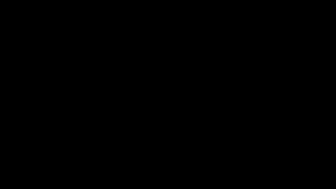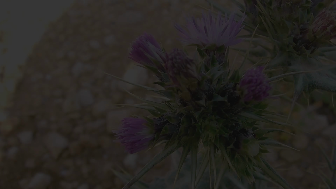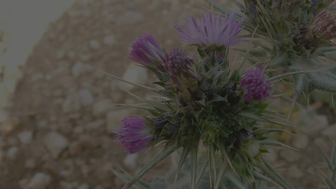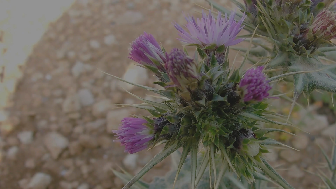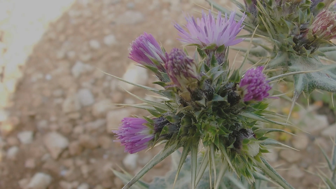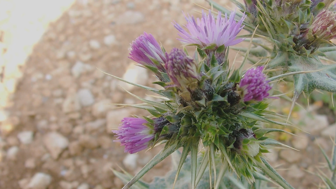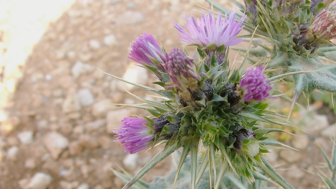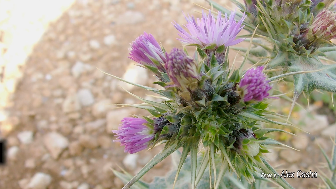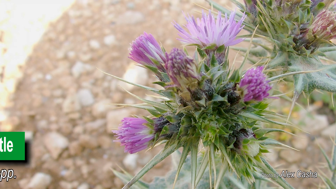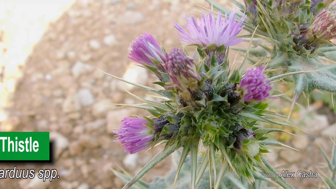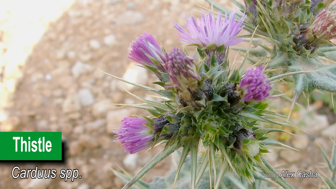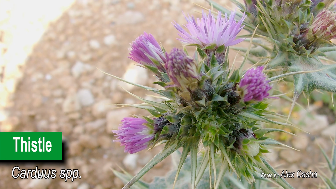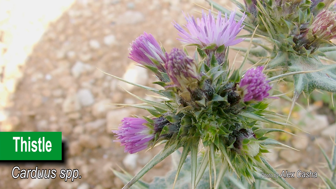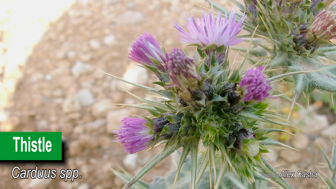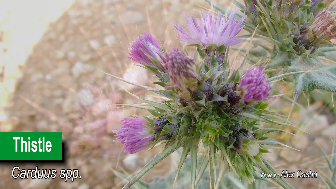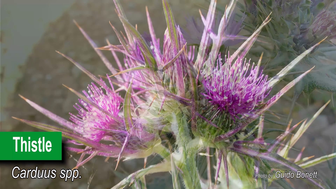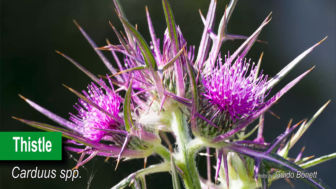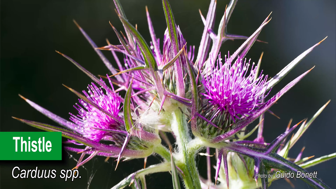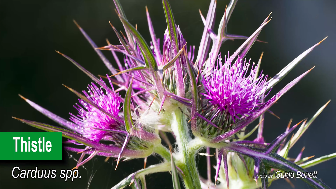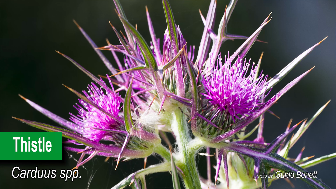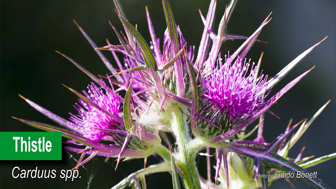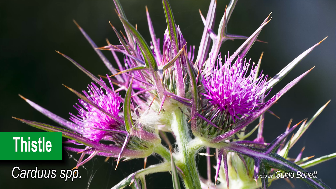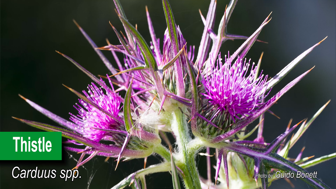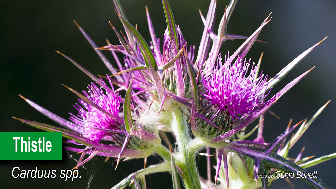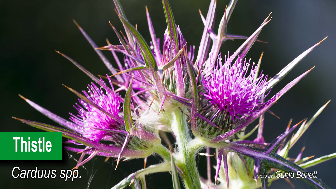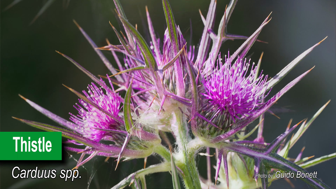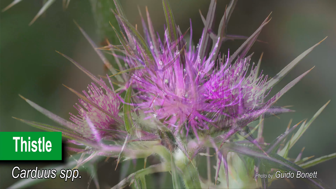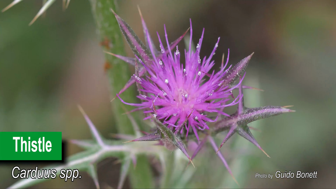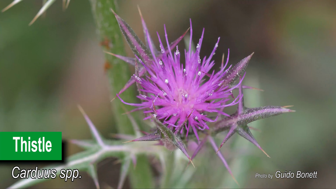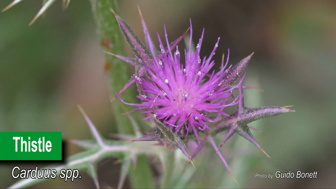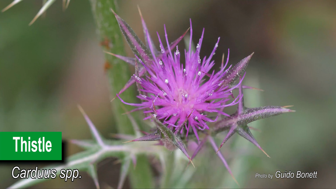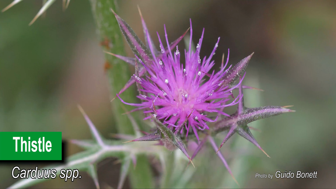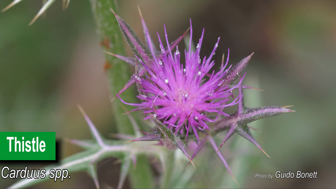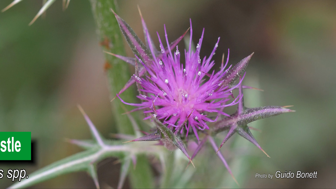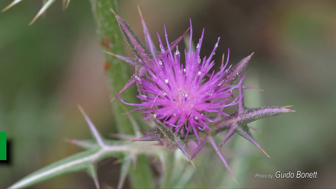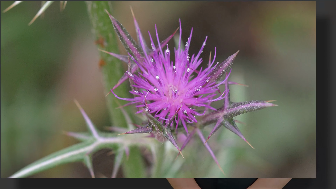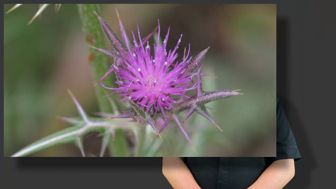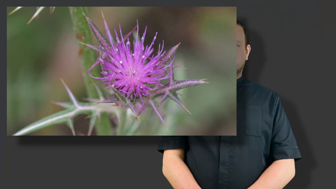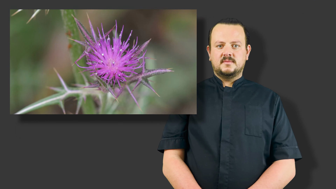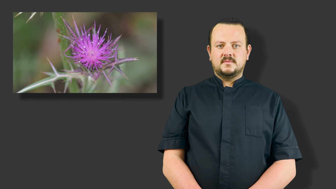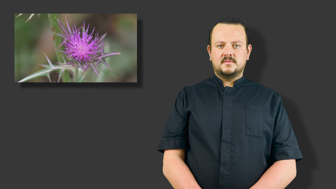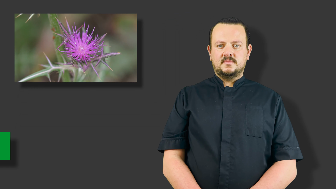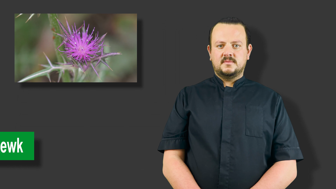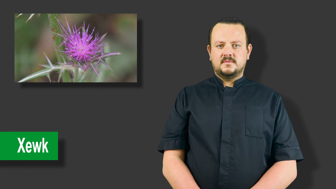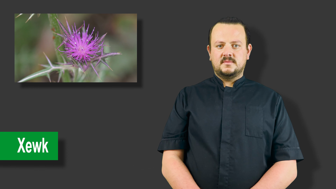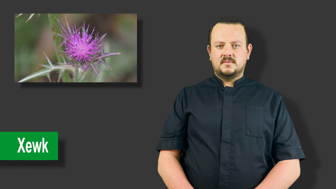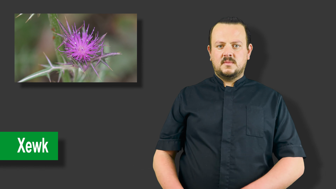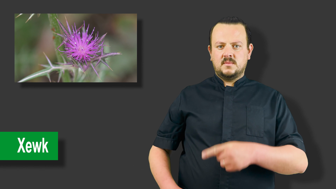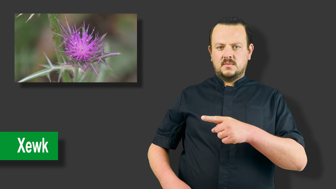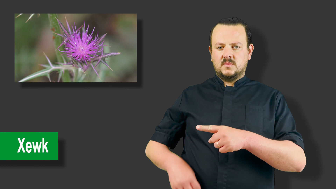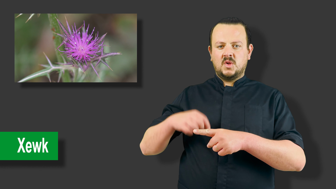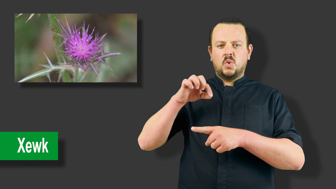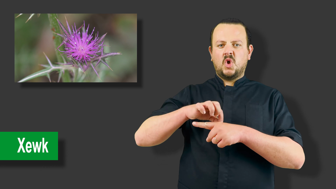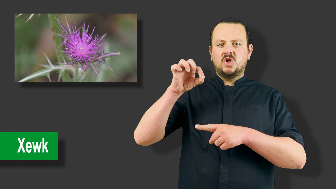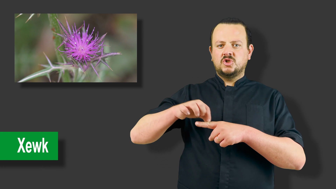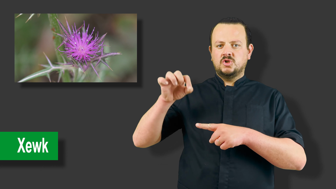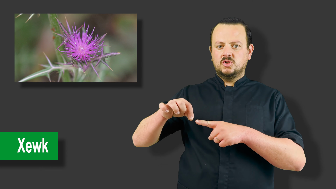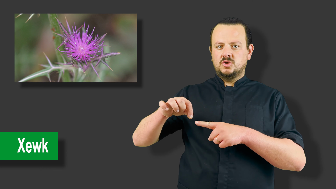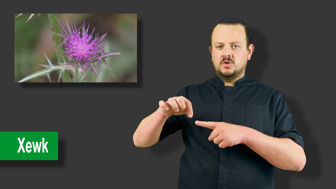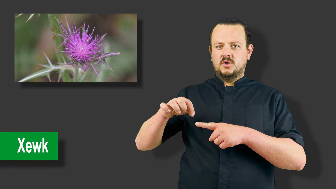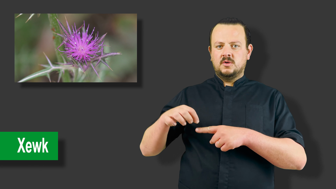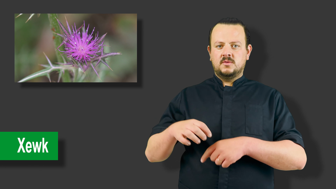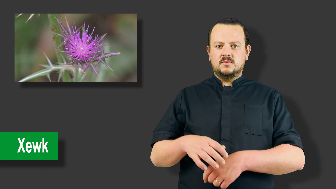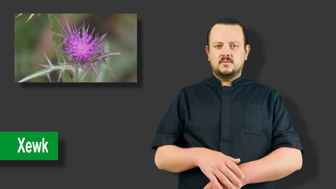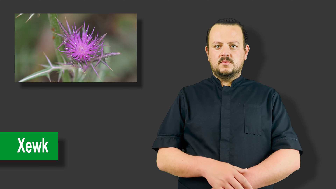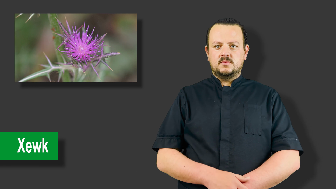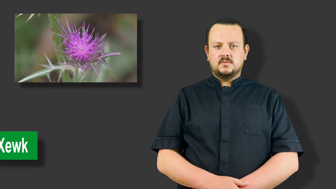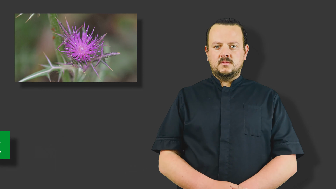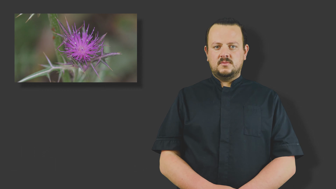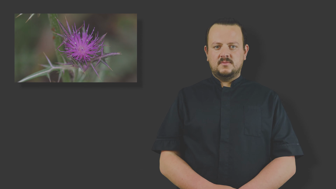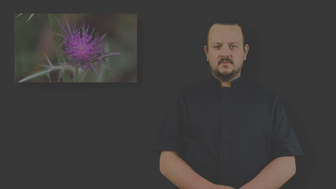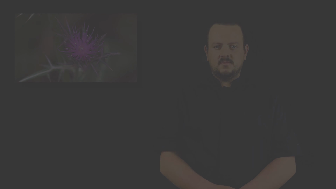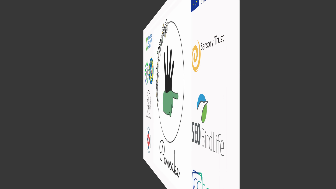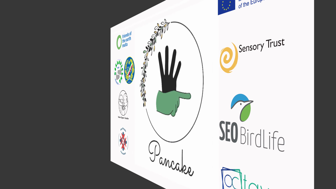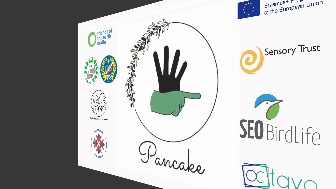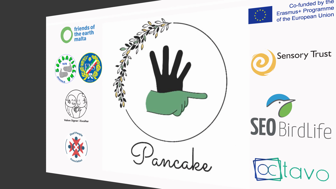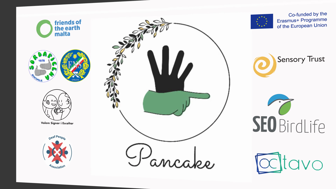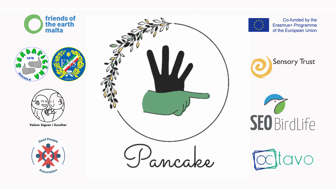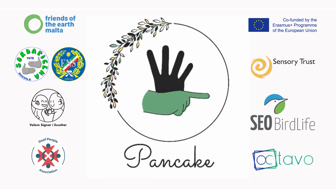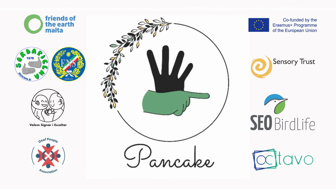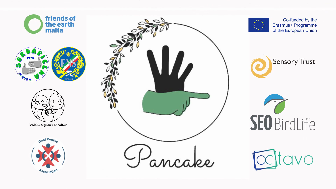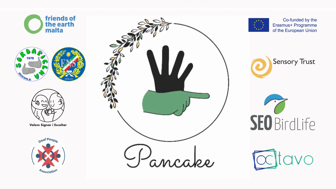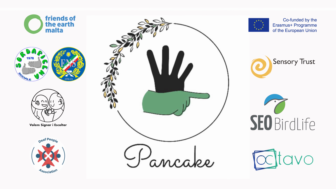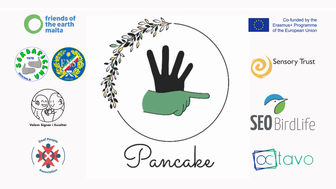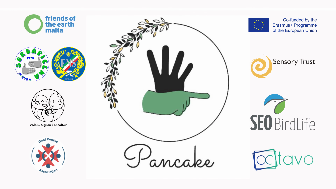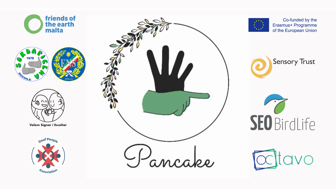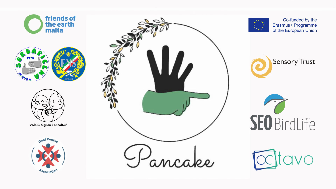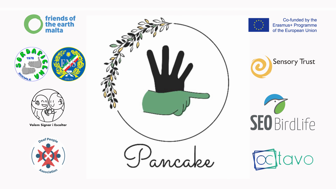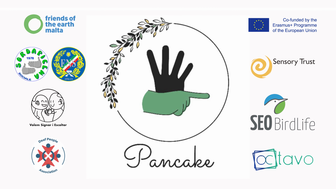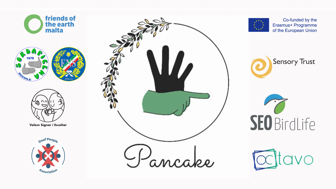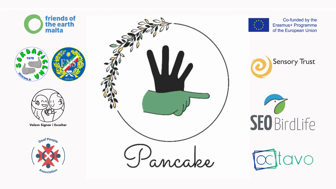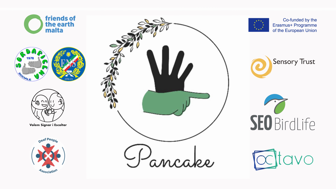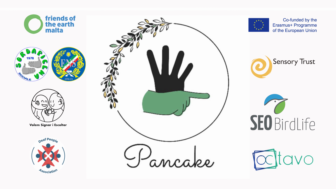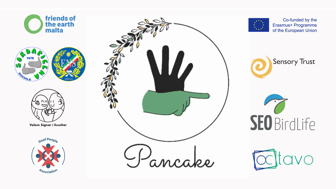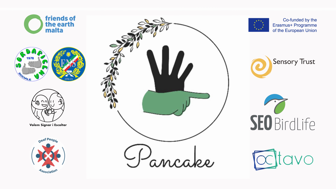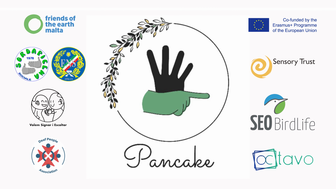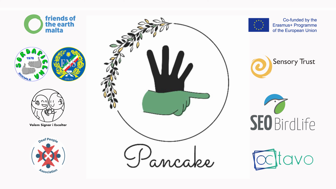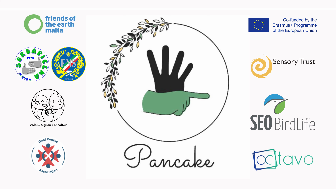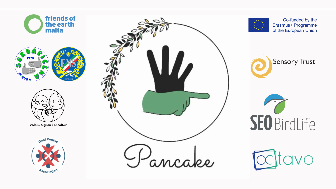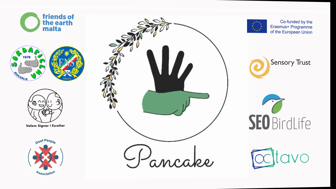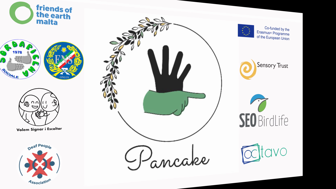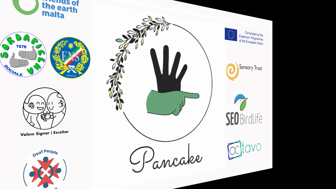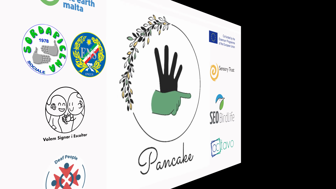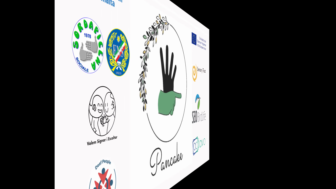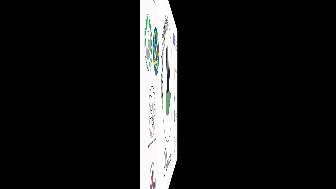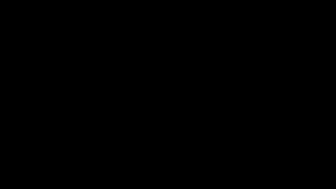Xewk